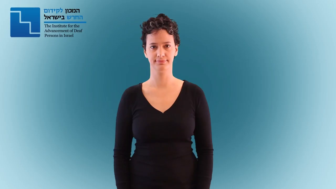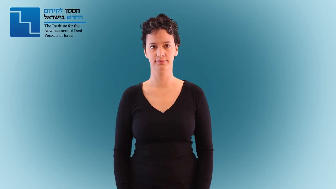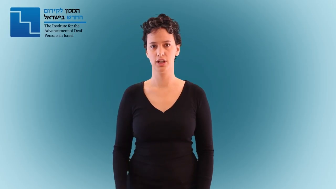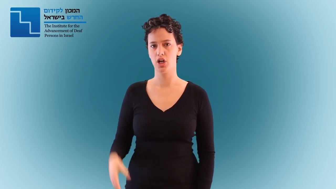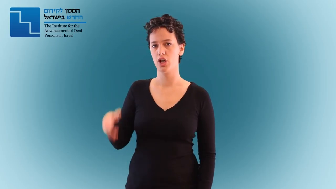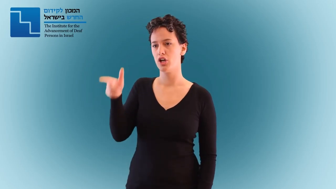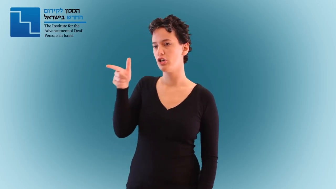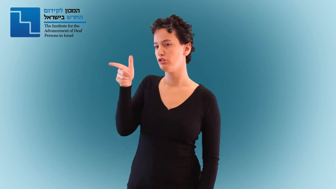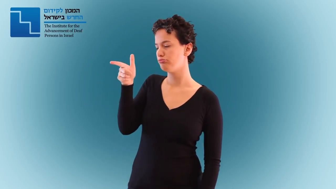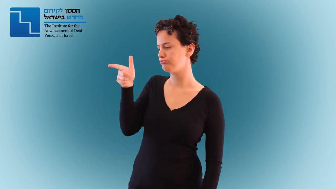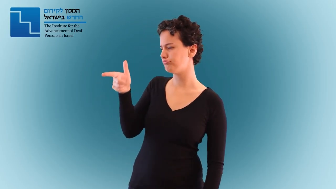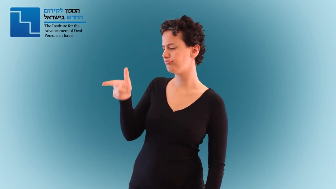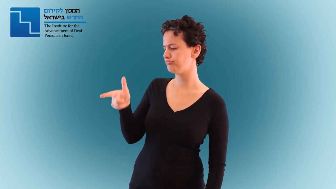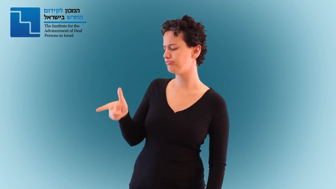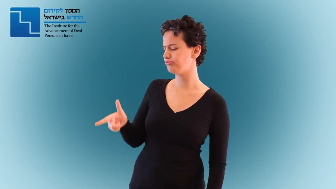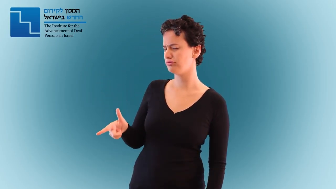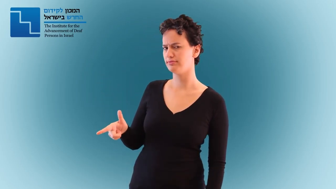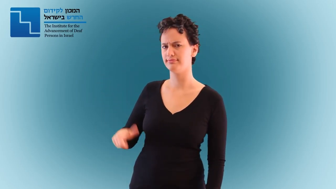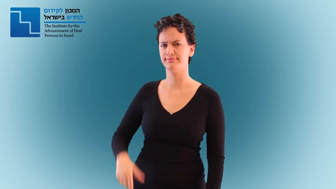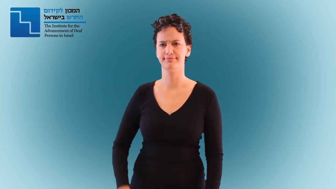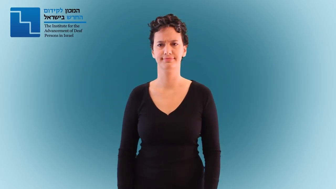מקדחה